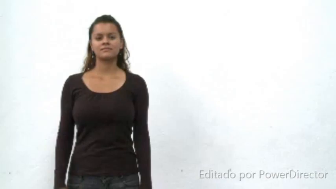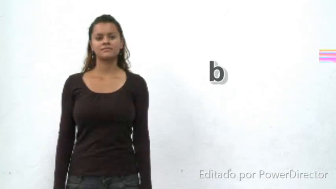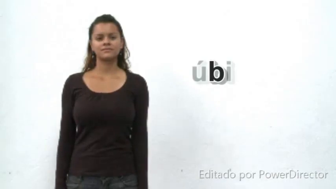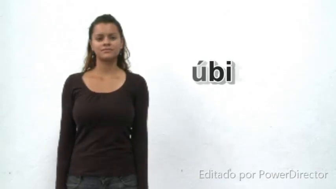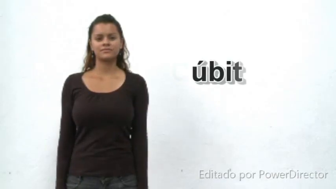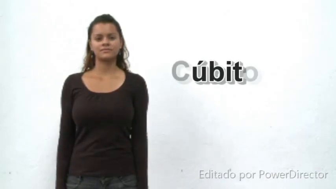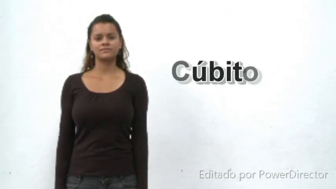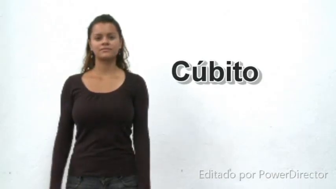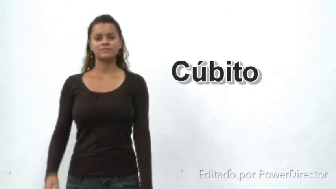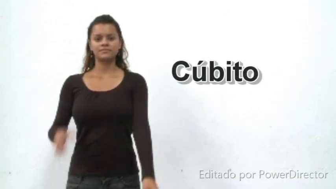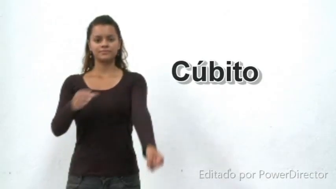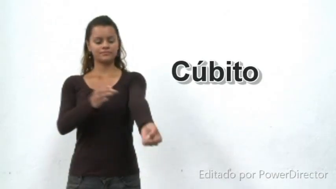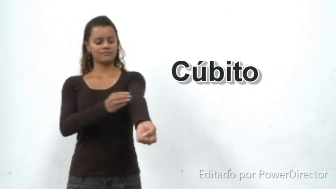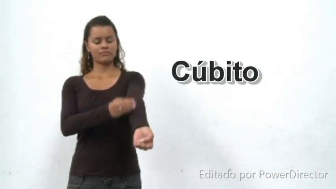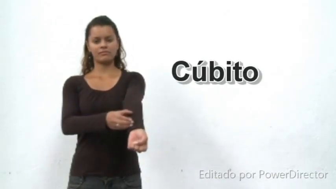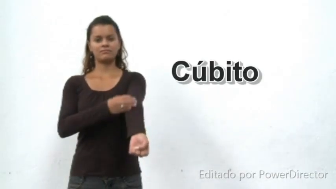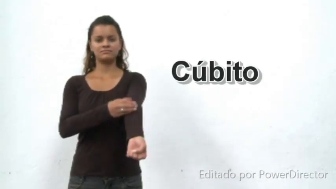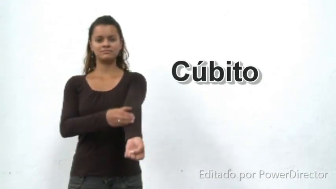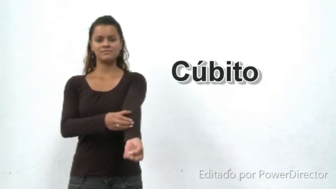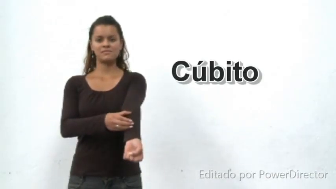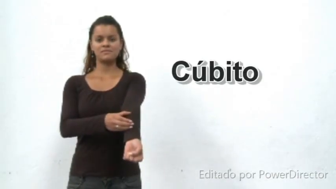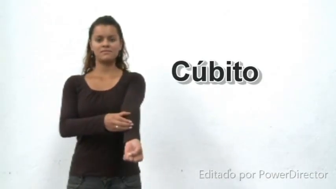Cúbito